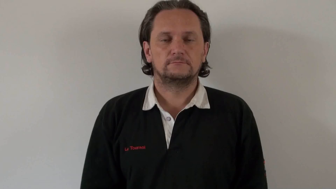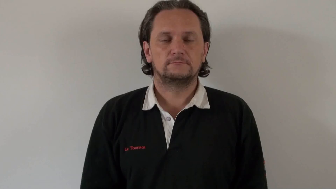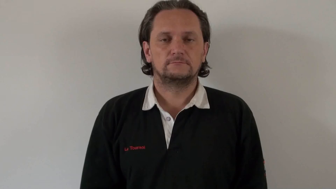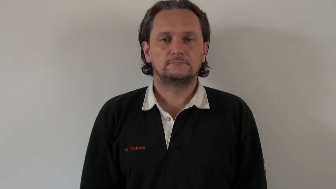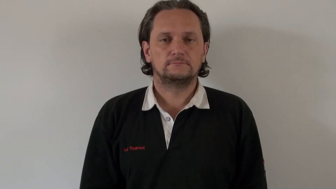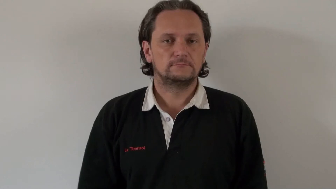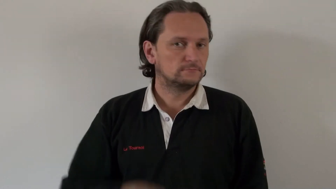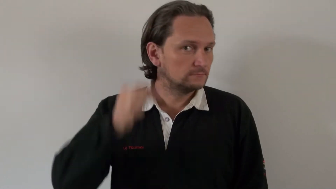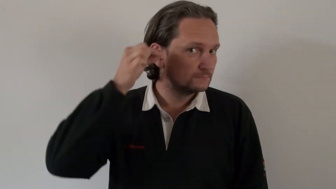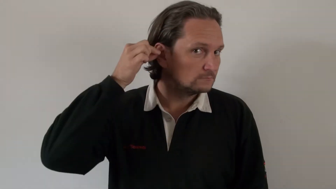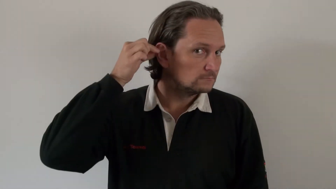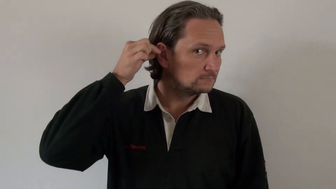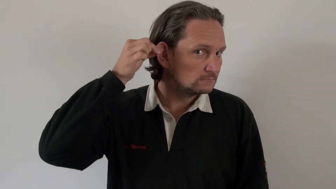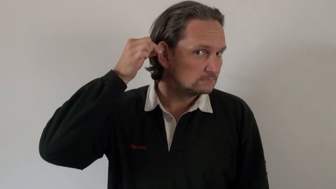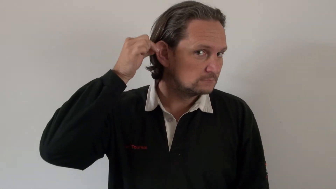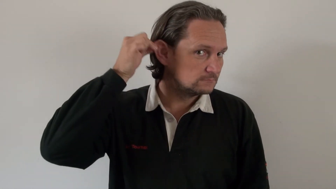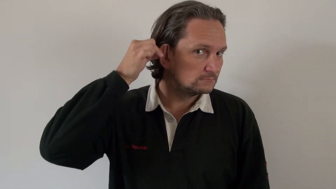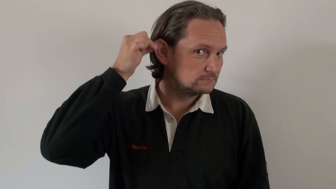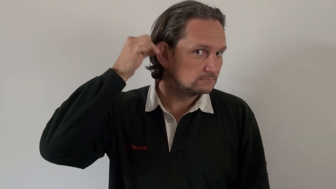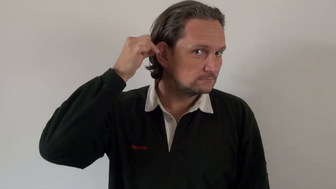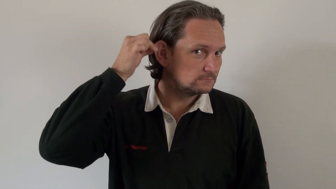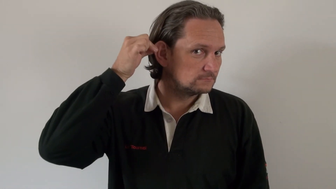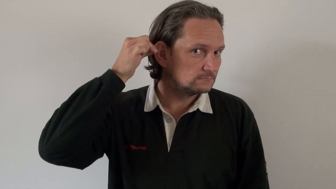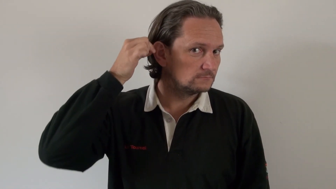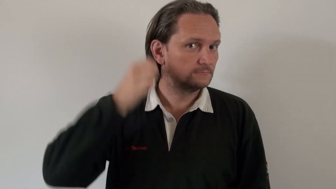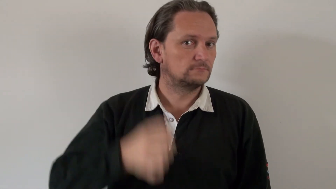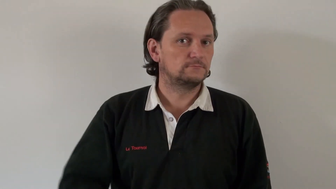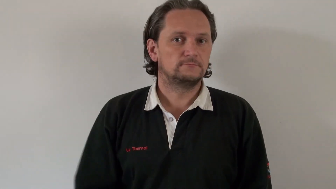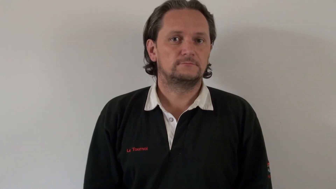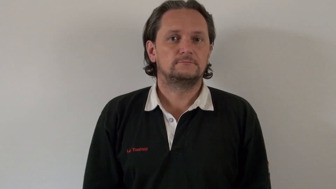Oreille